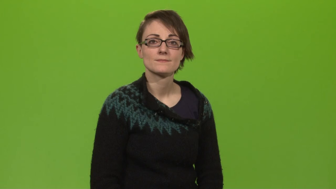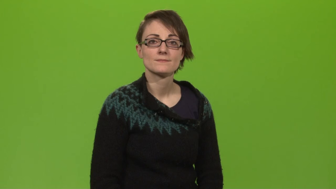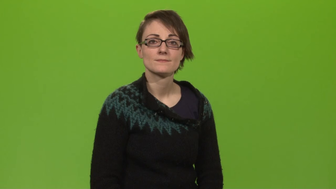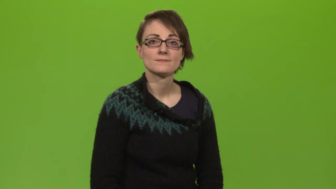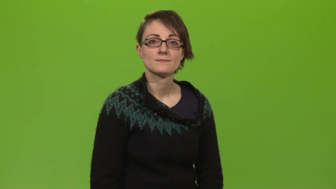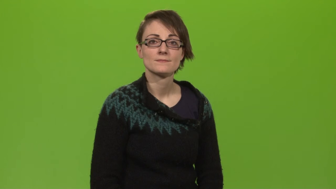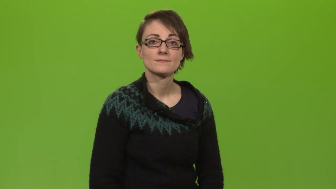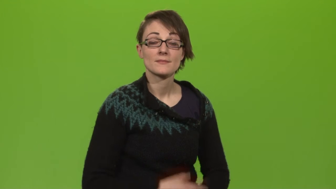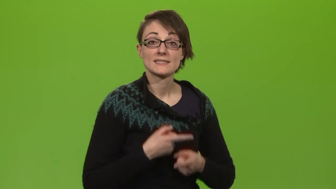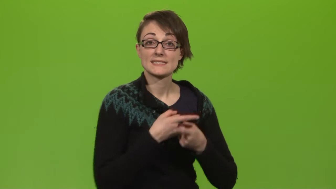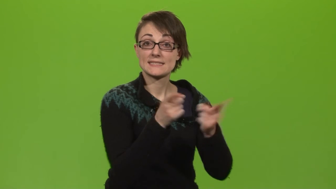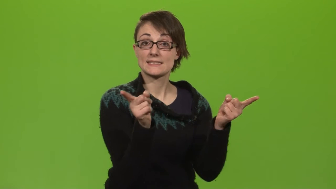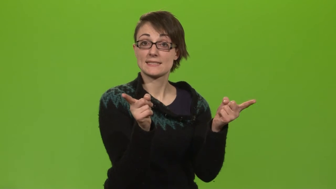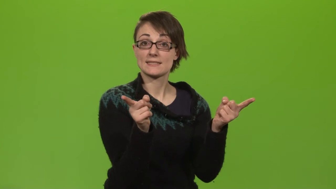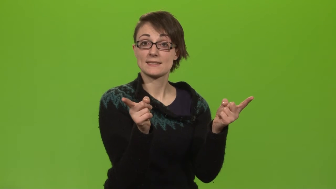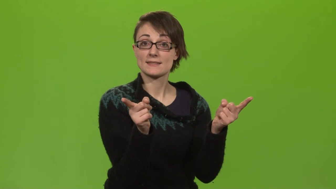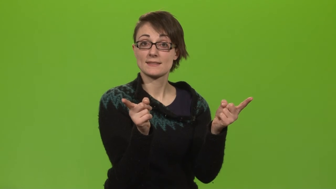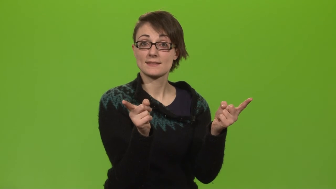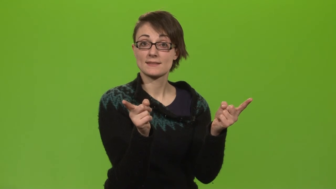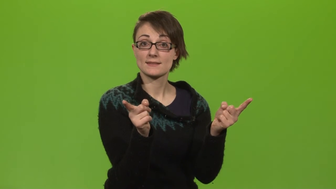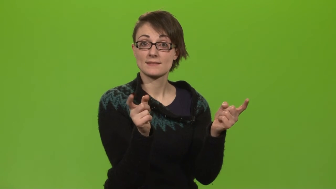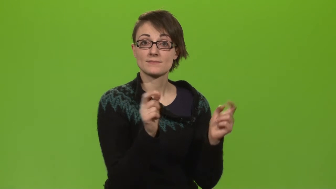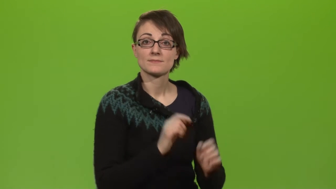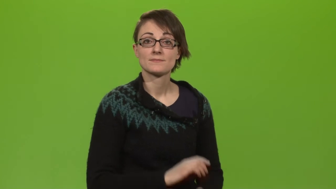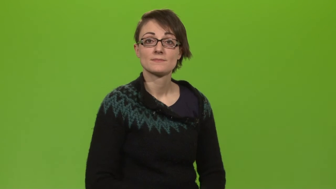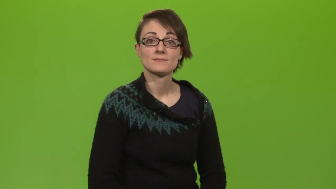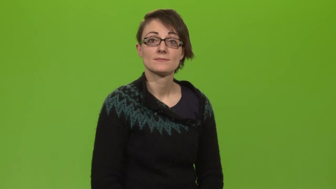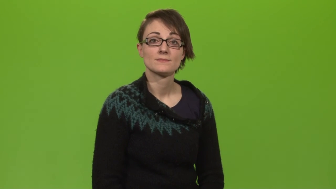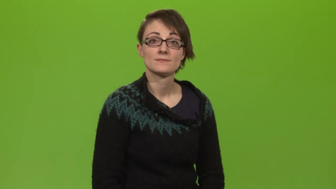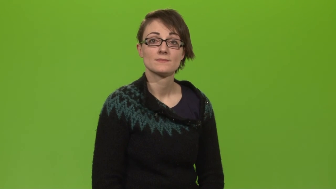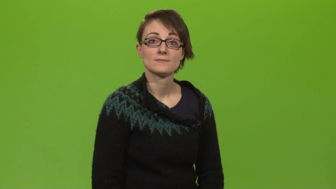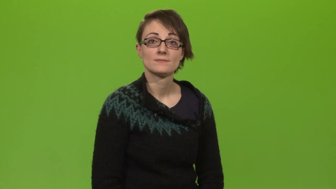Sýning